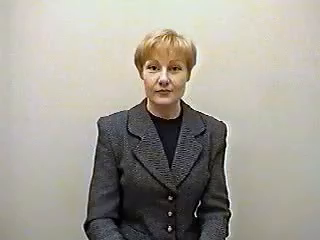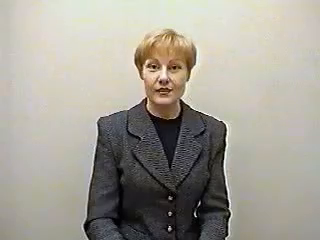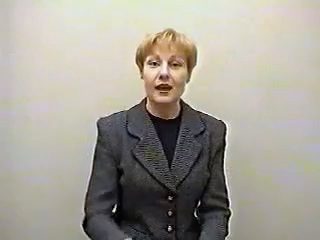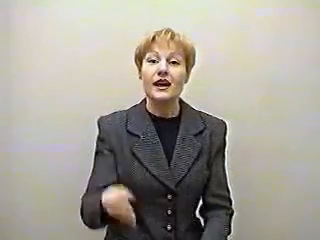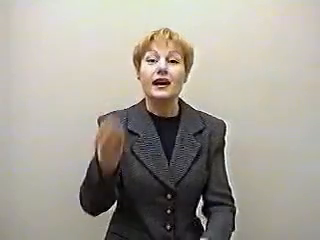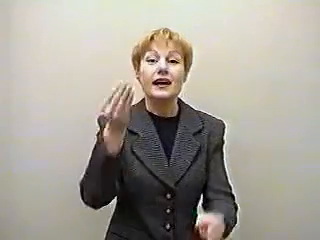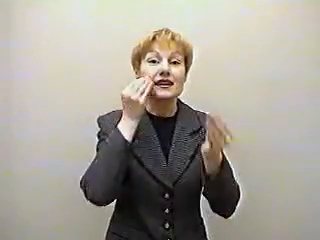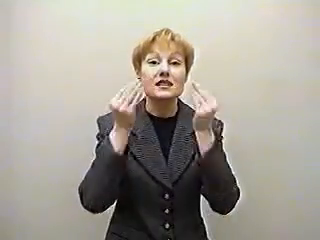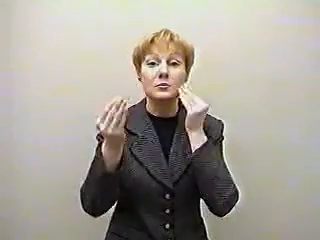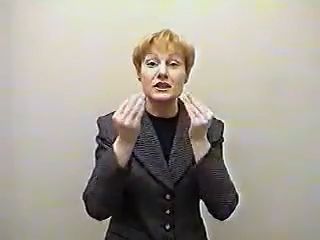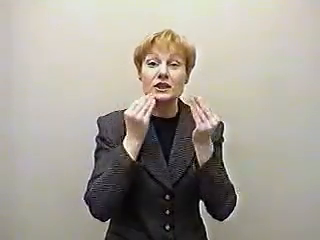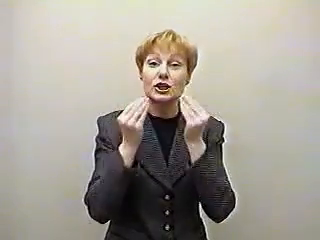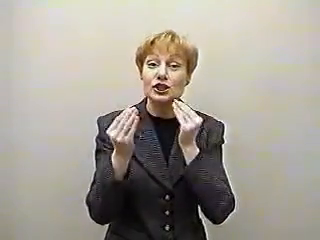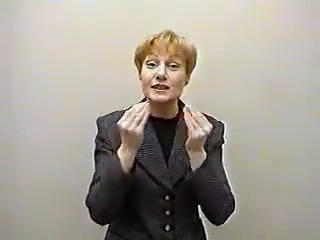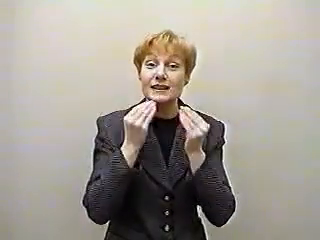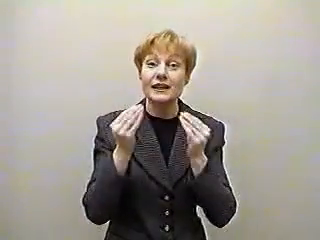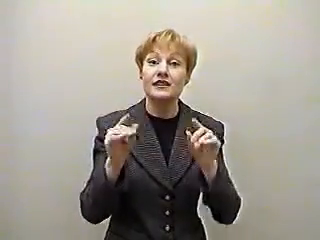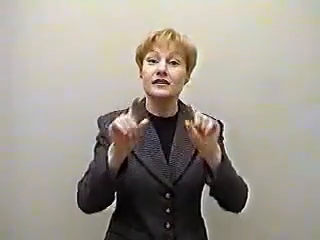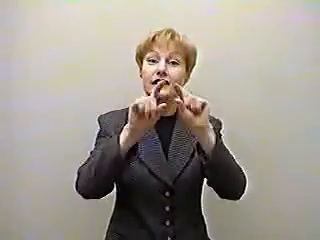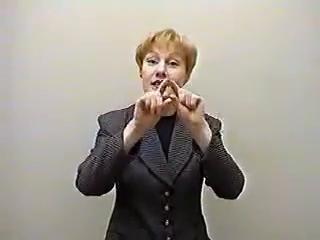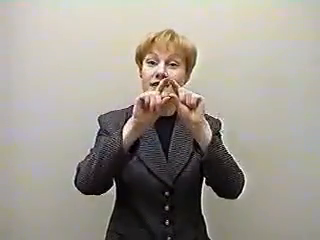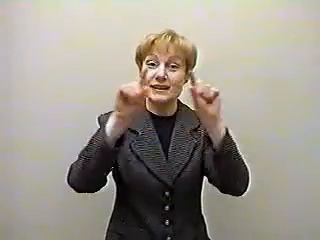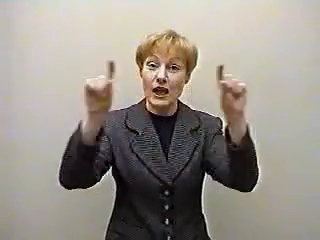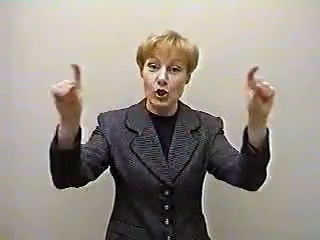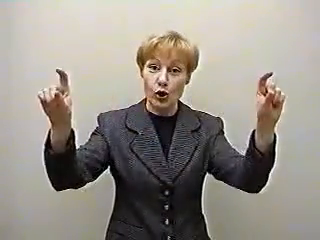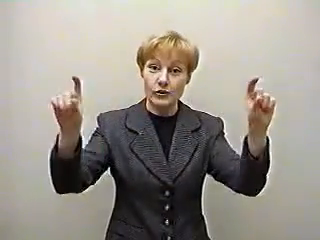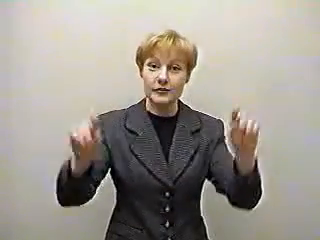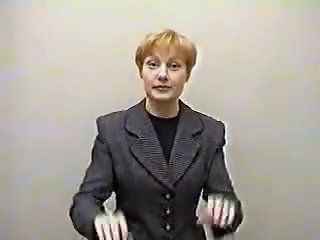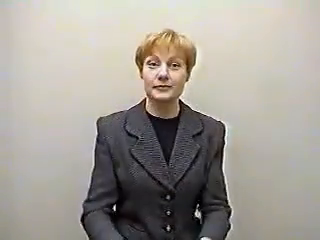косметический салон